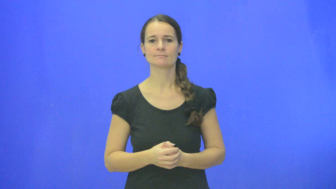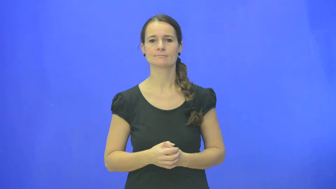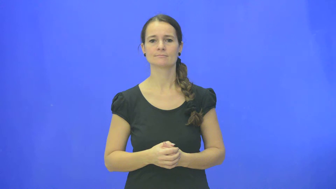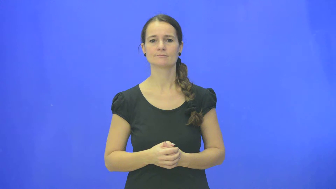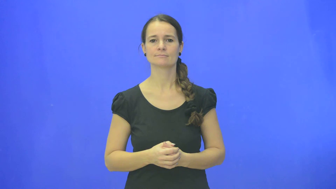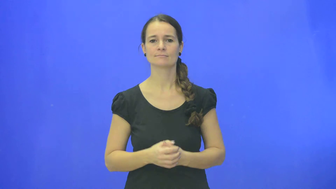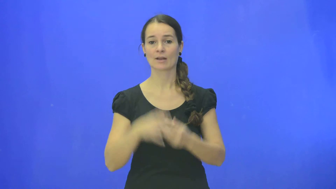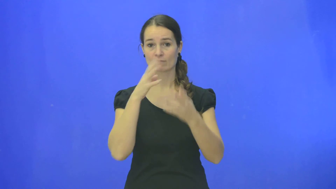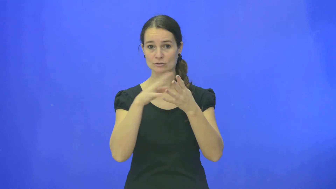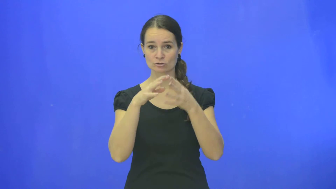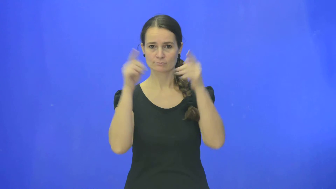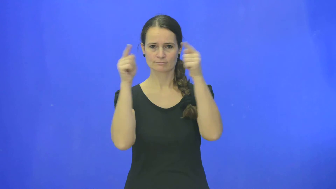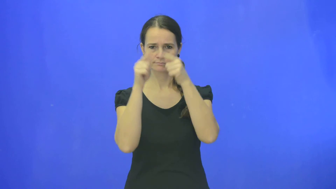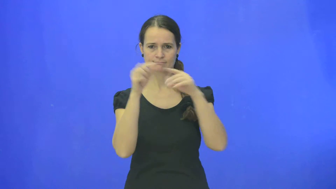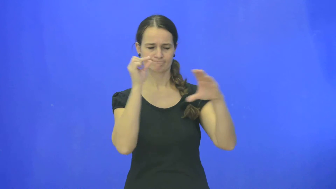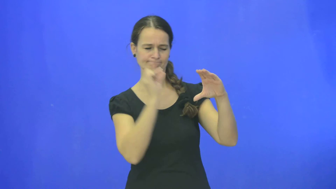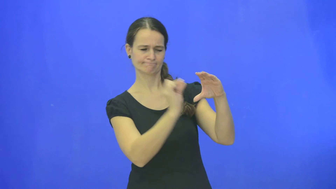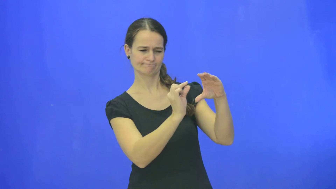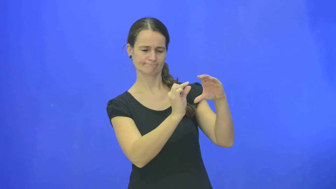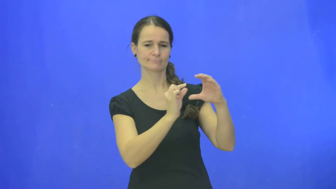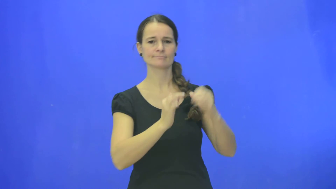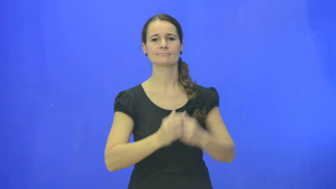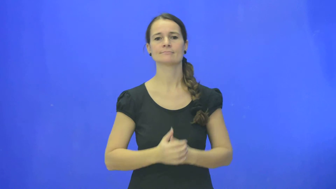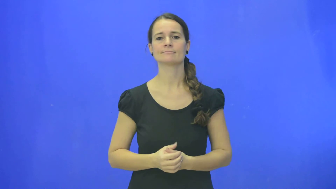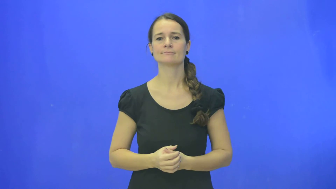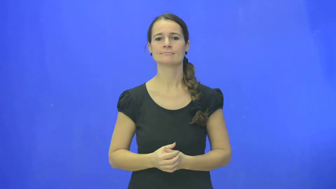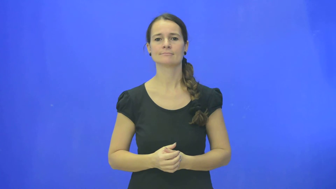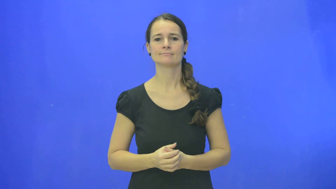otoskopické vyšetření